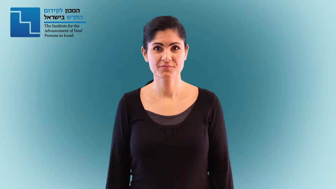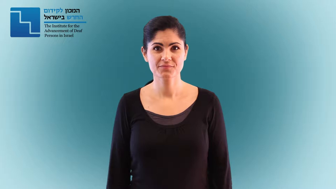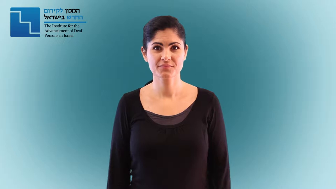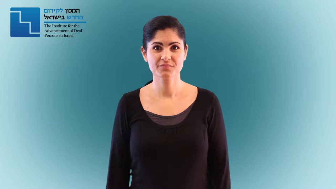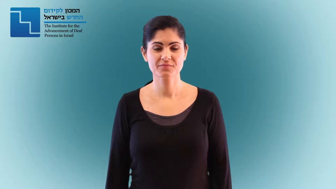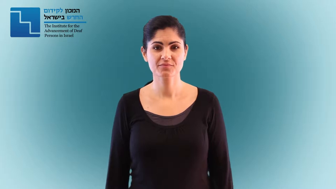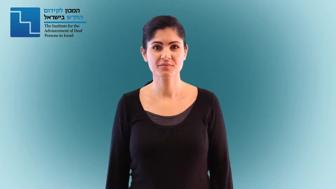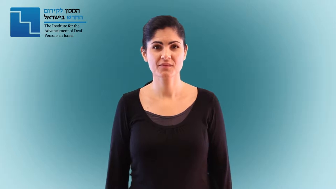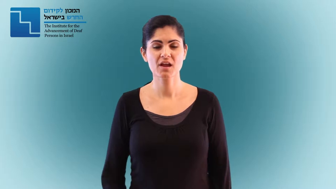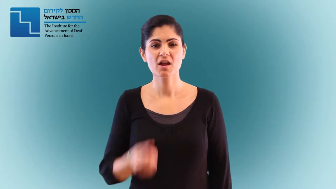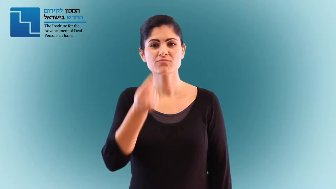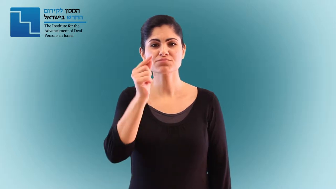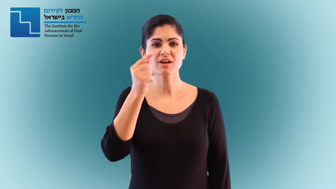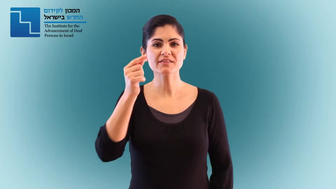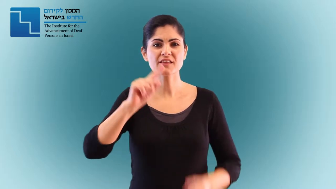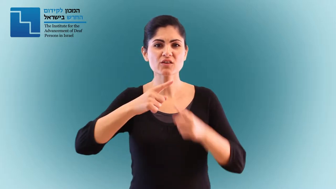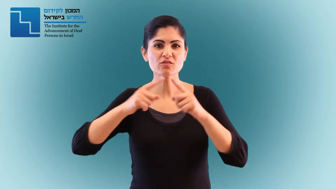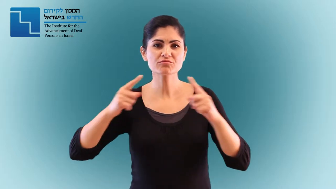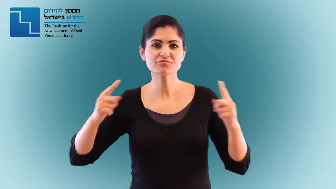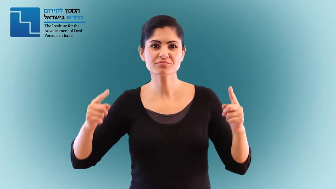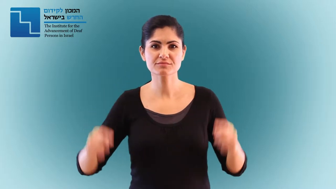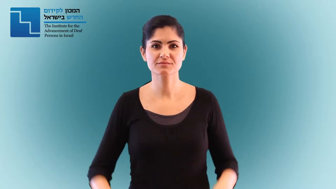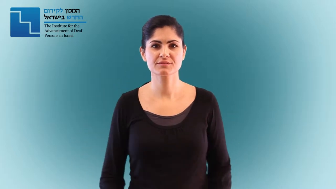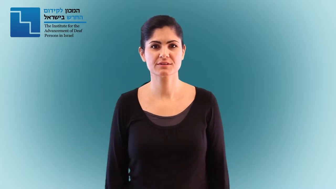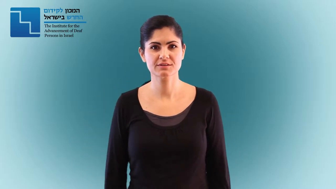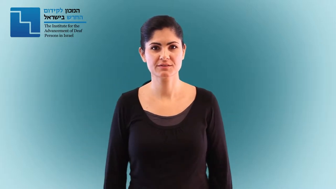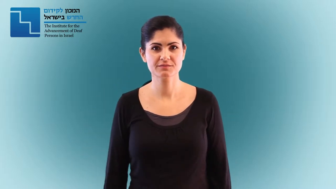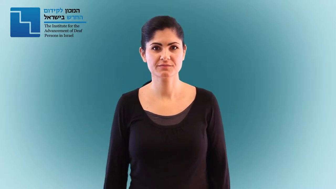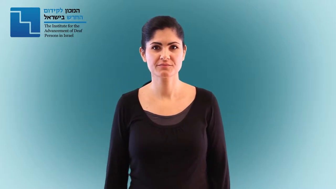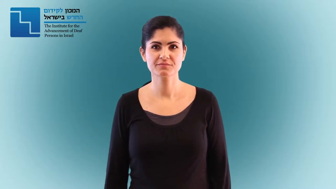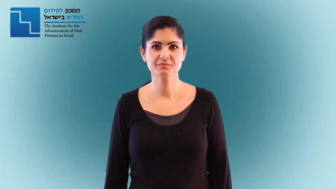קטניות